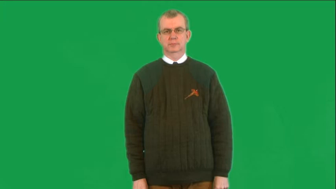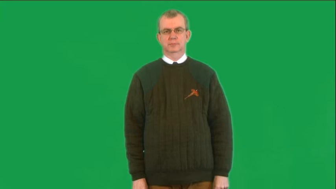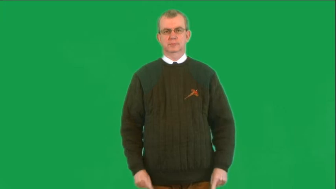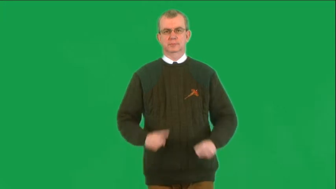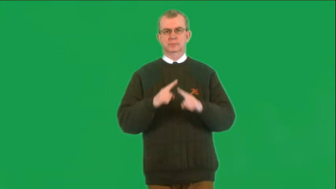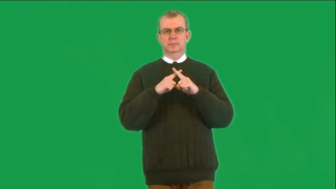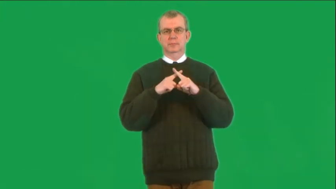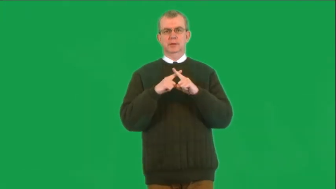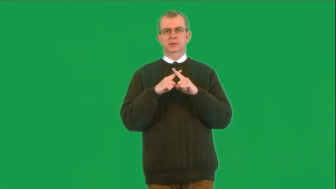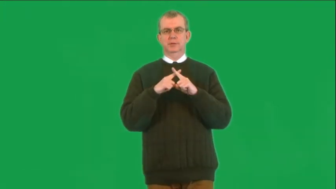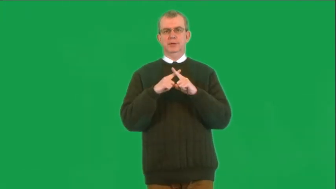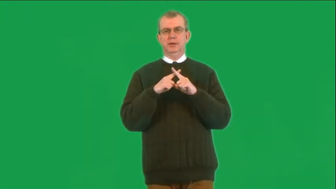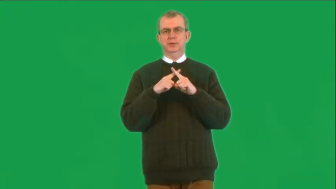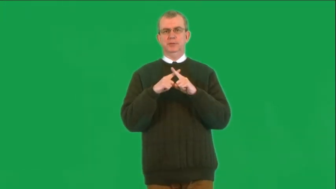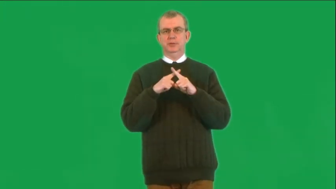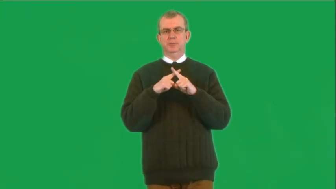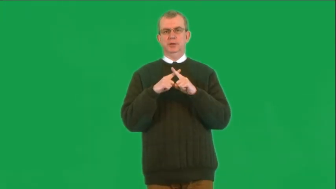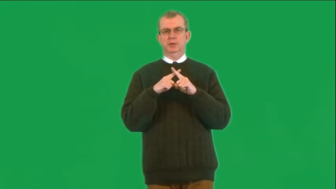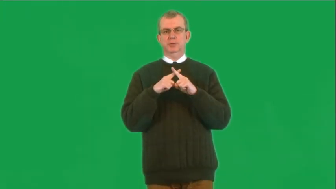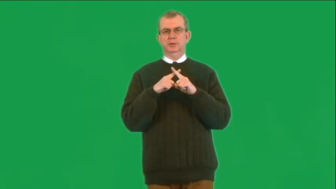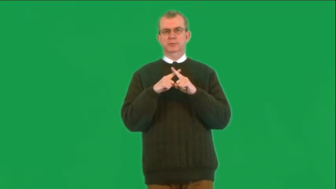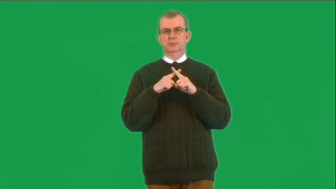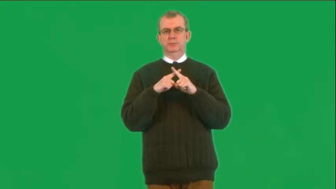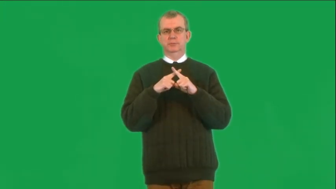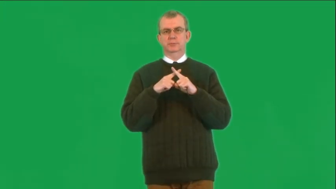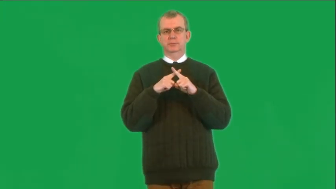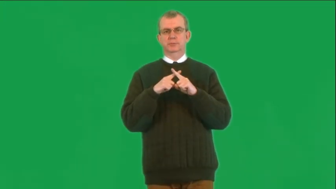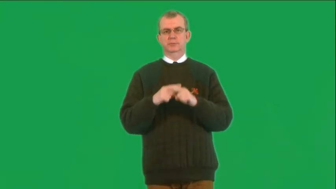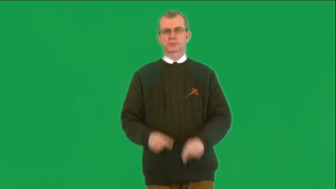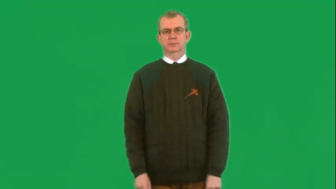znak niewiadomej x